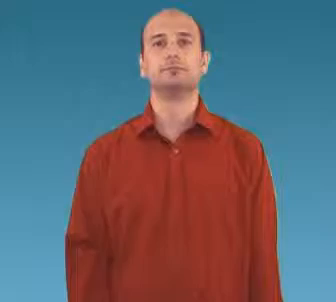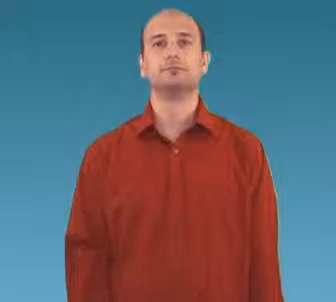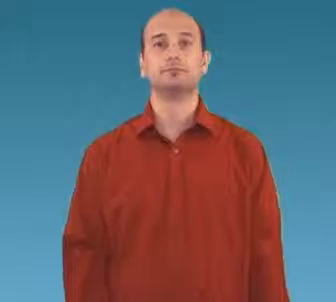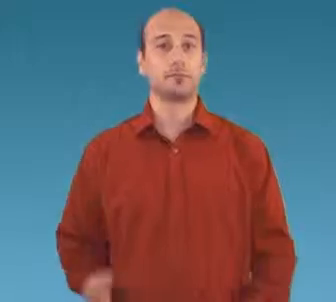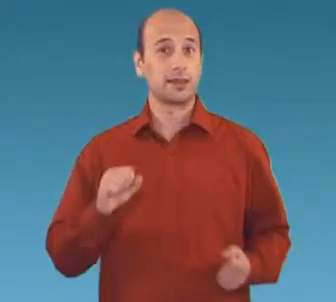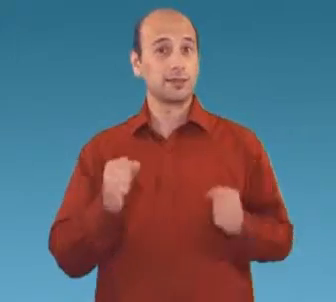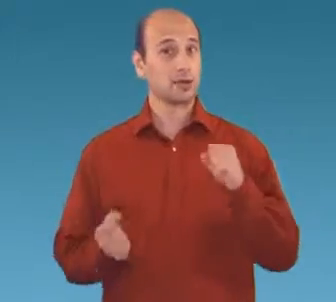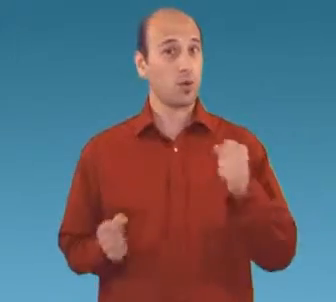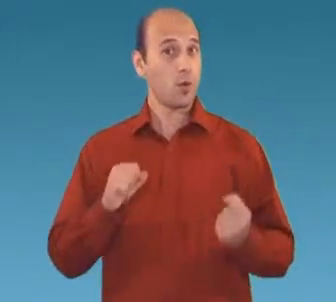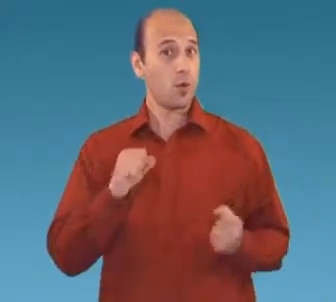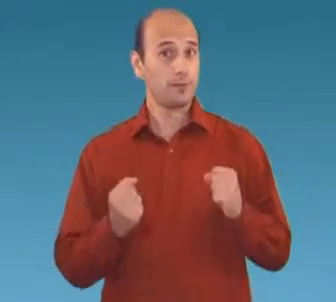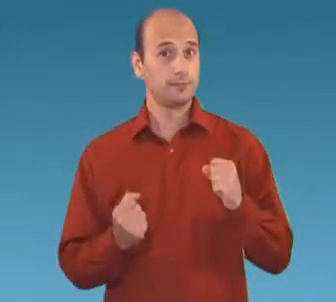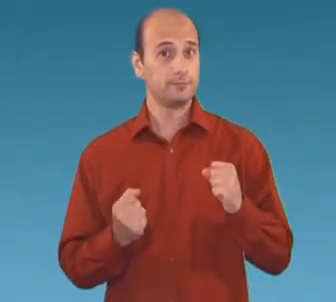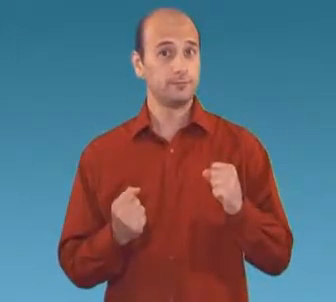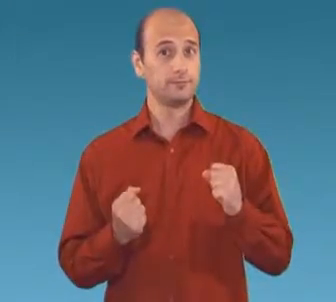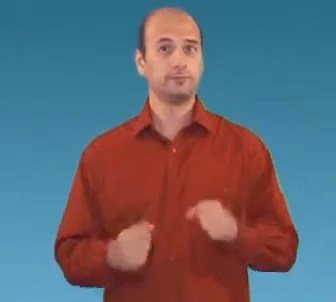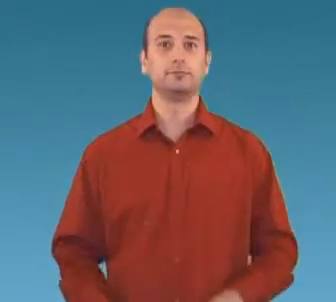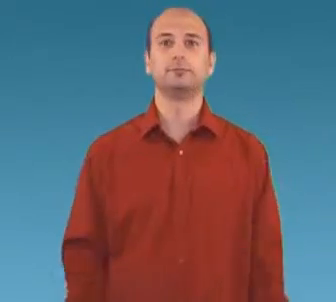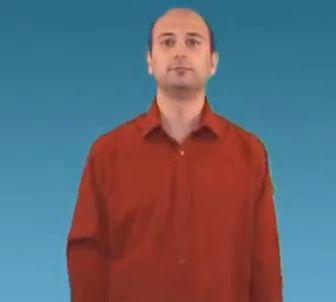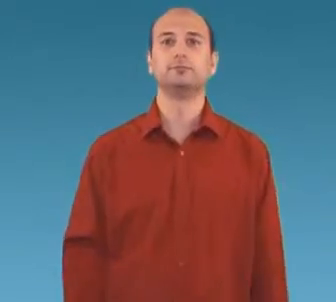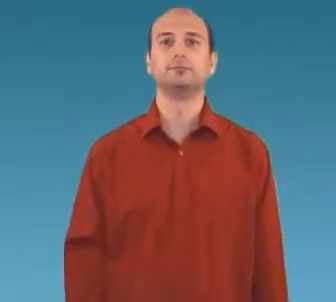Disco